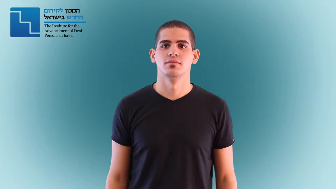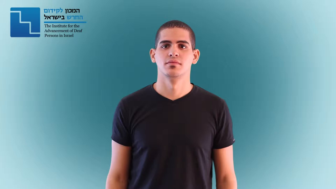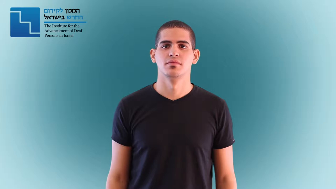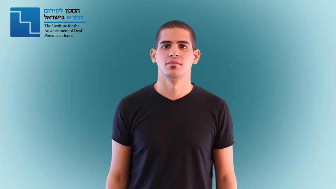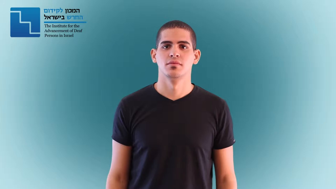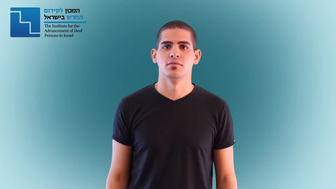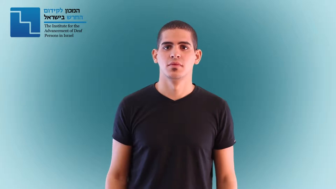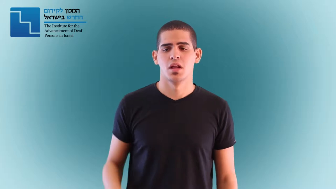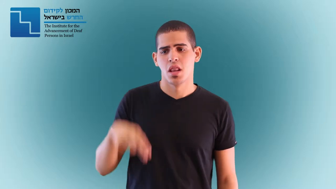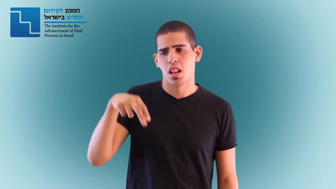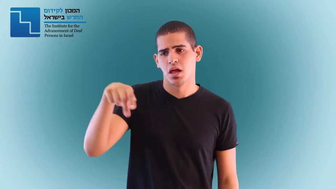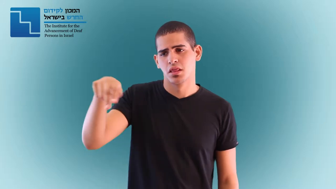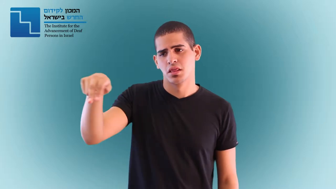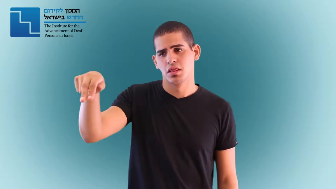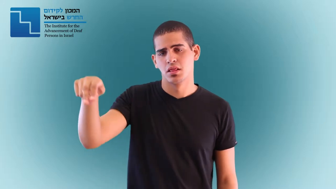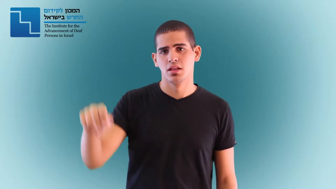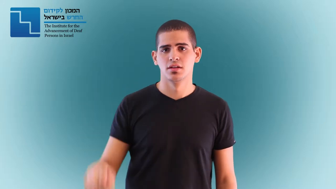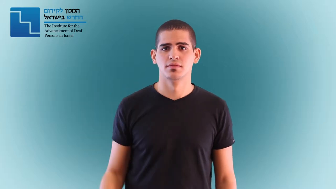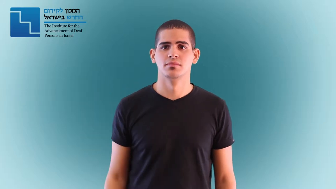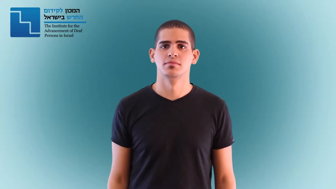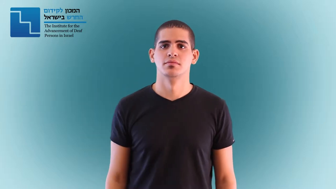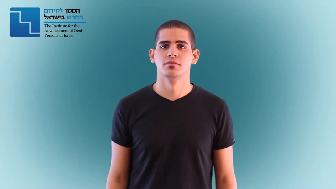ללכת